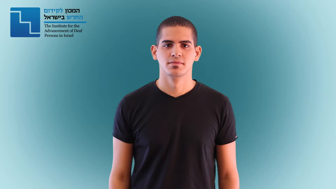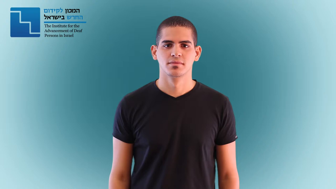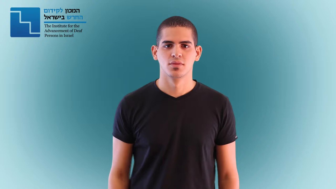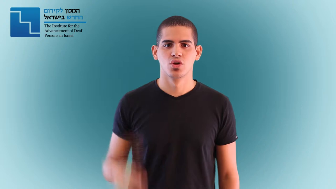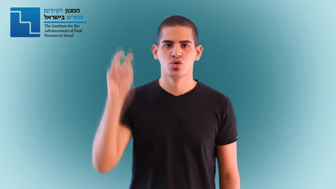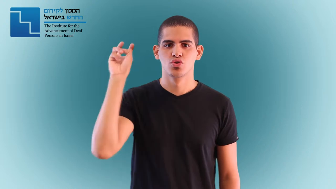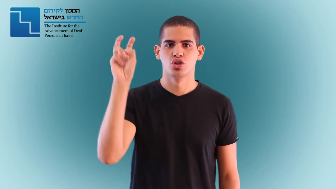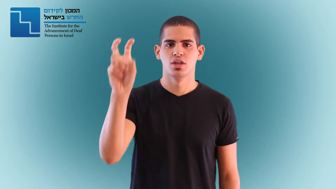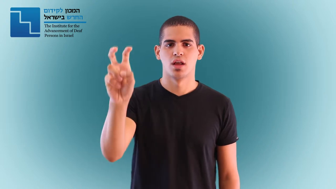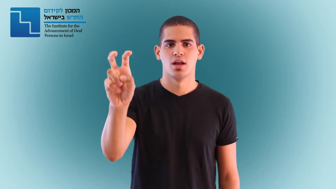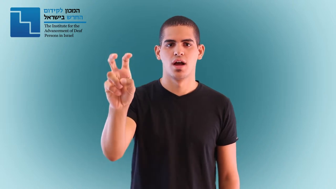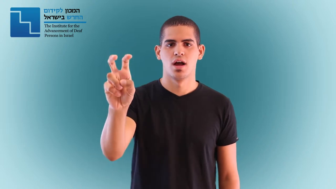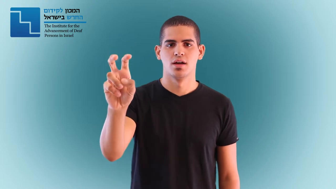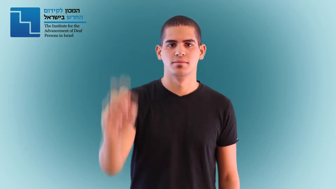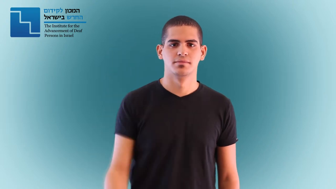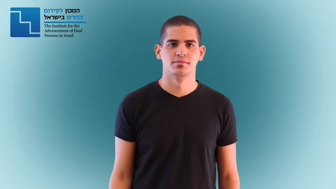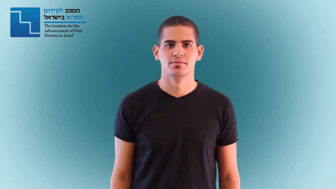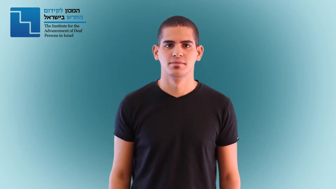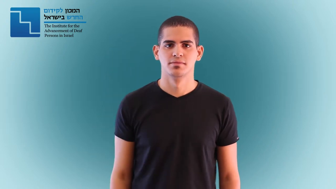ראש הנקרה